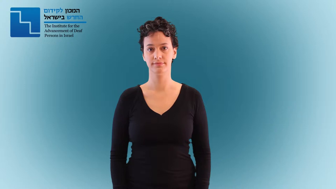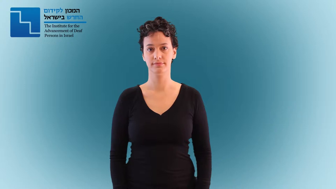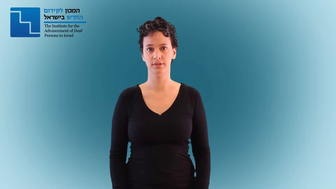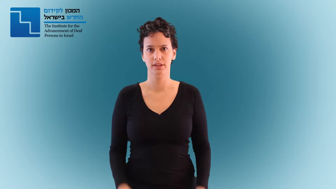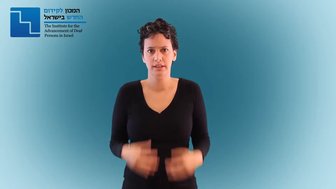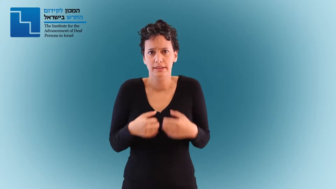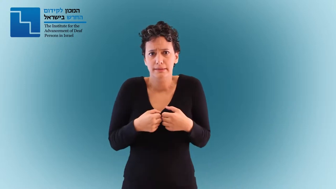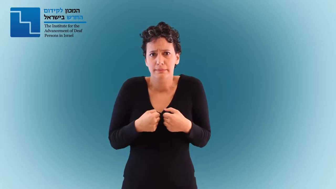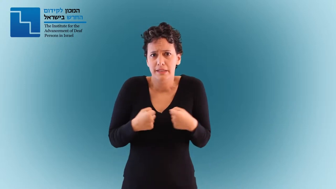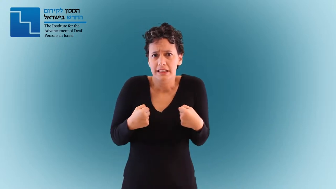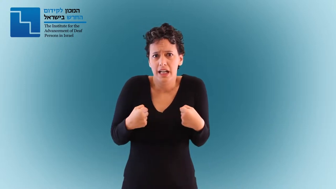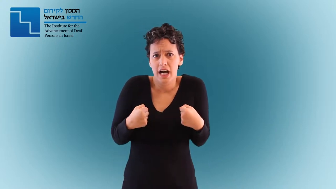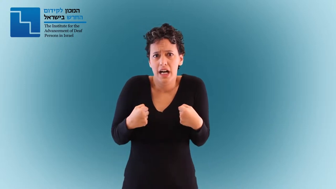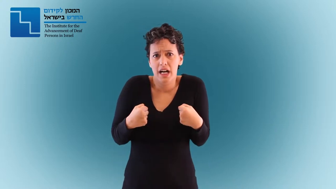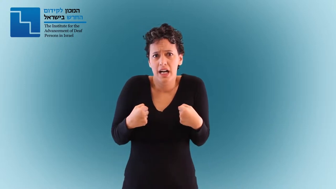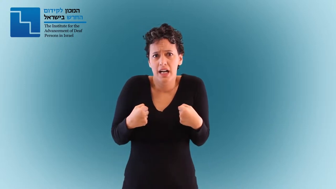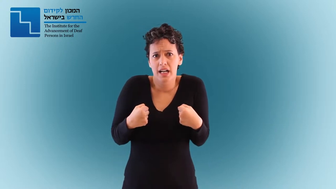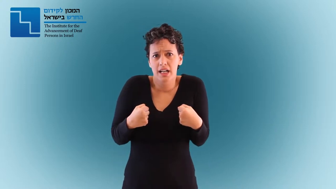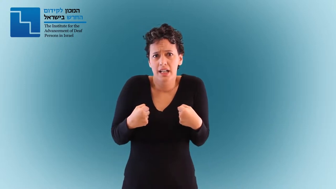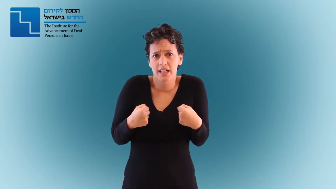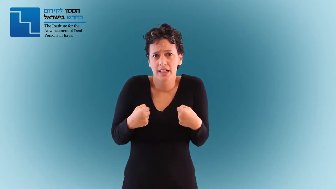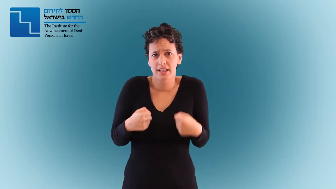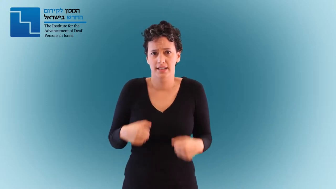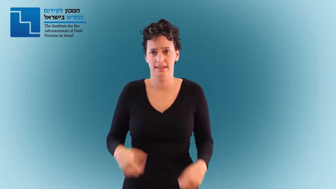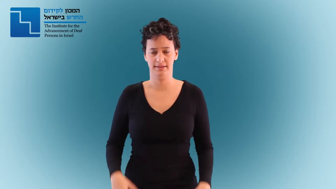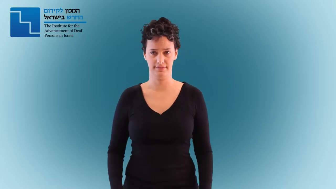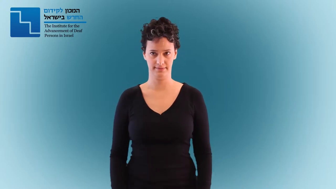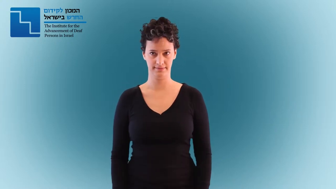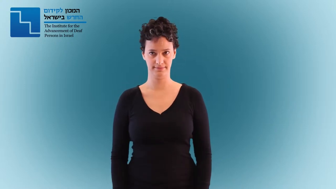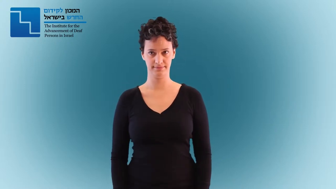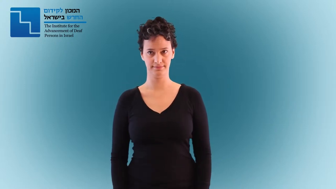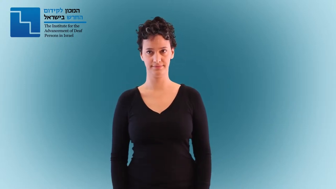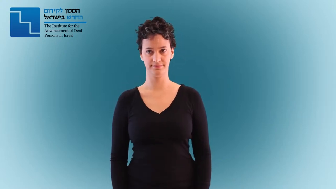מתח